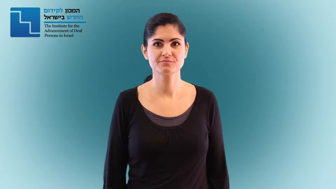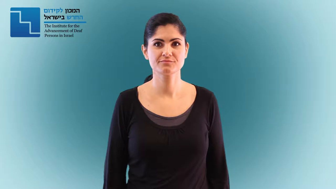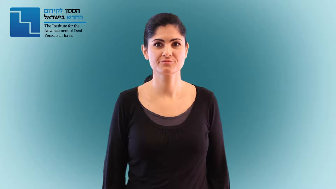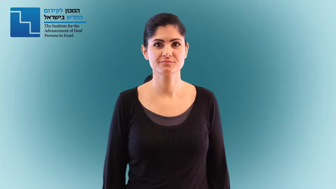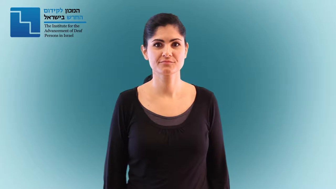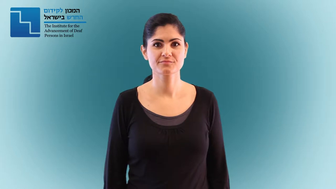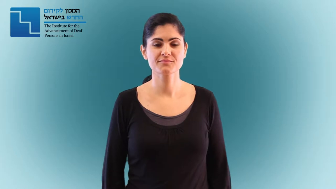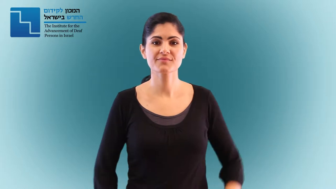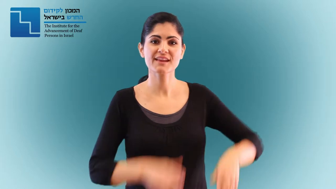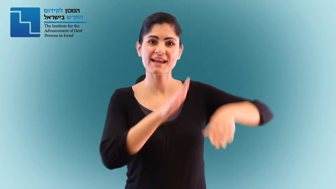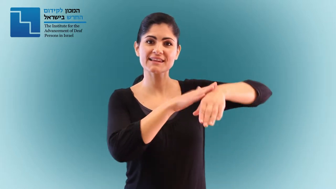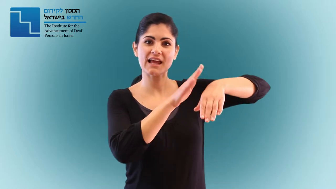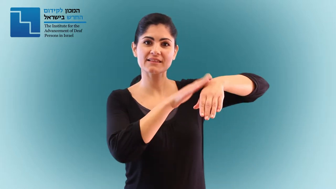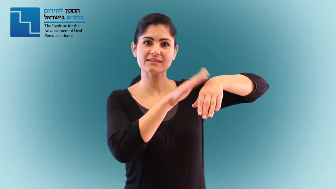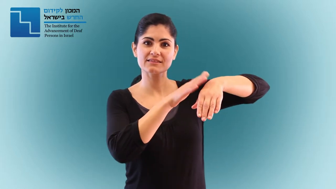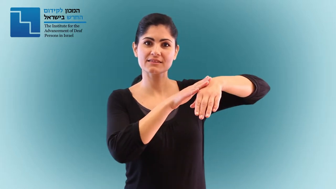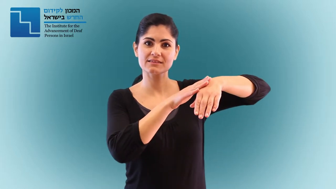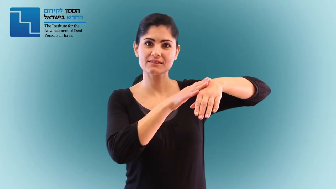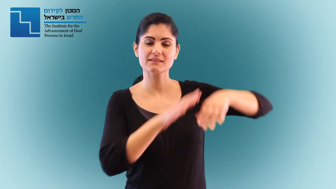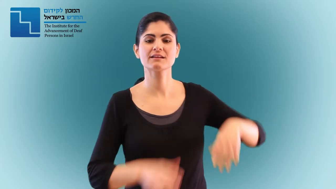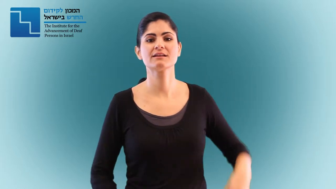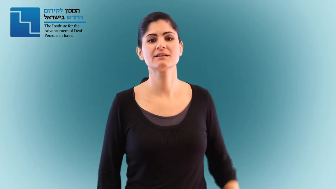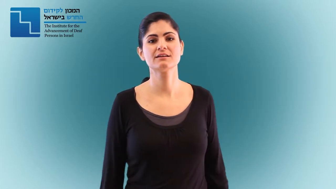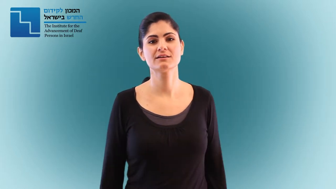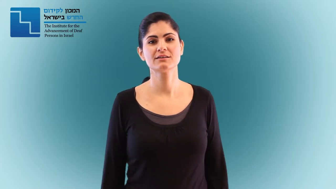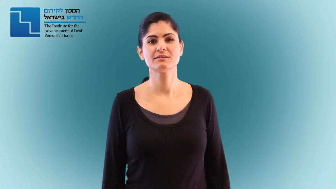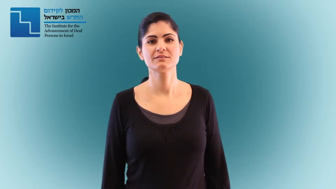יד